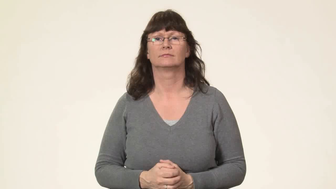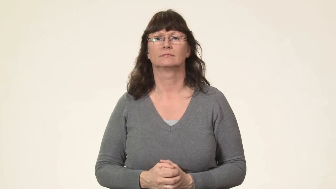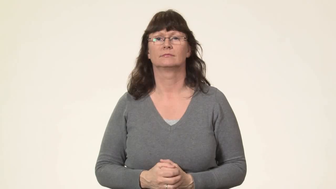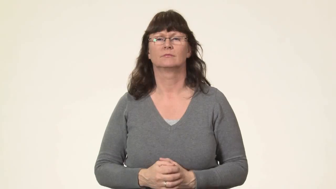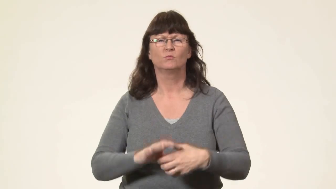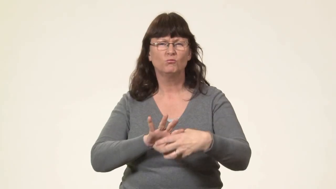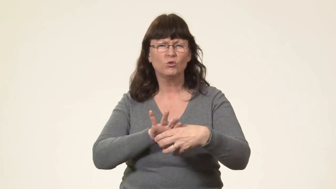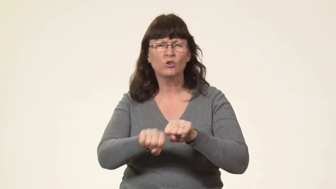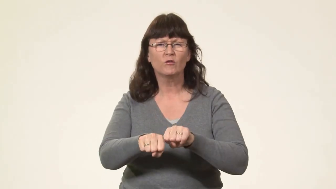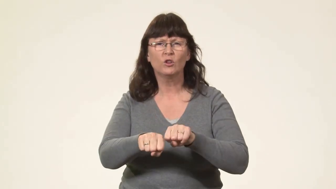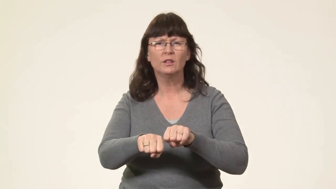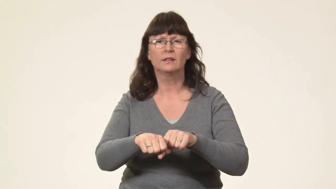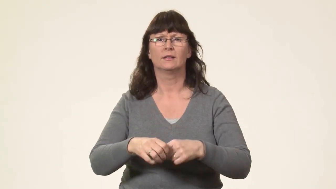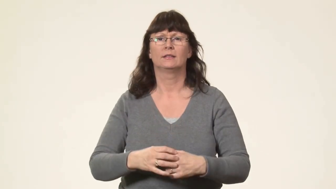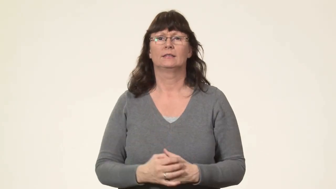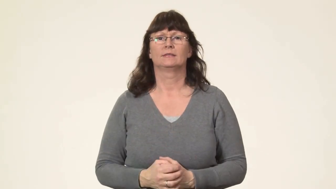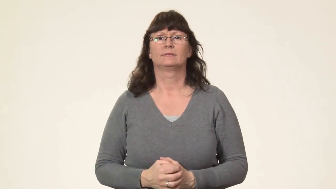Djöfull